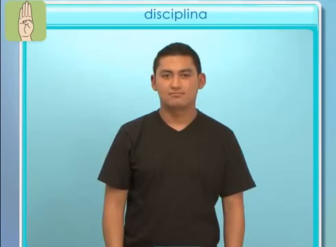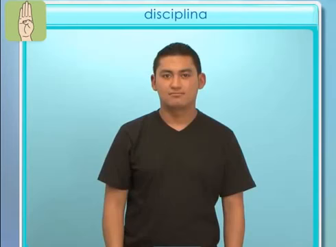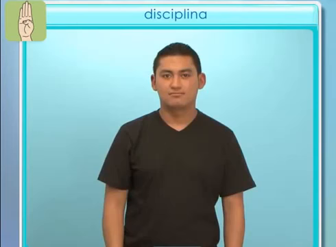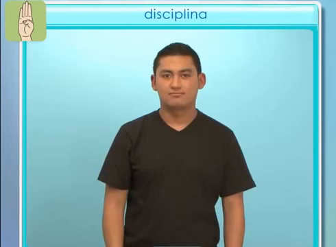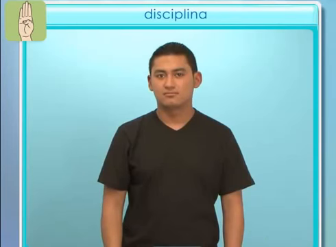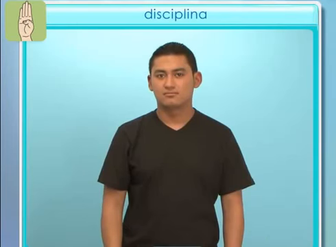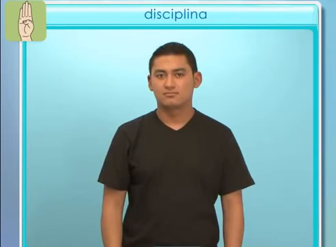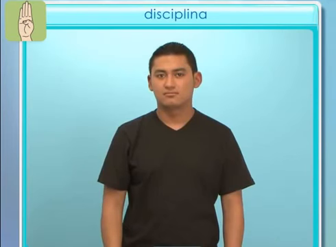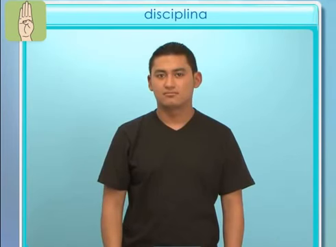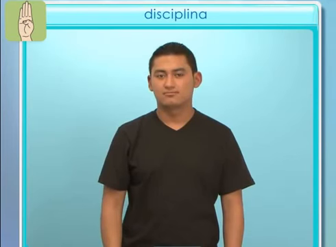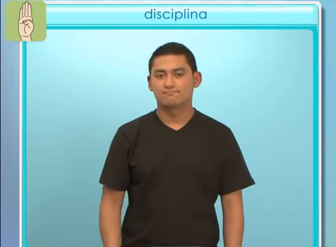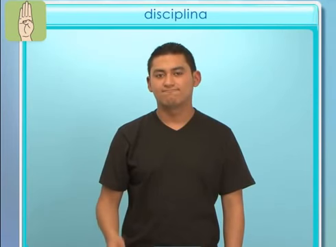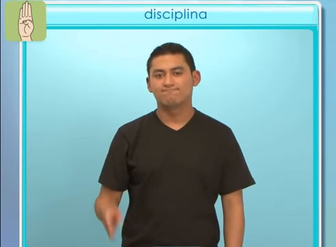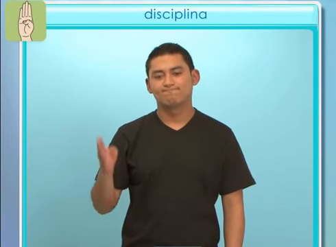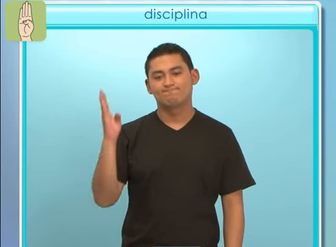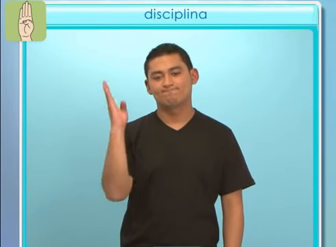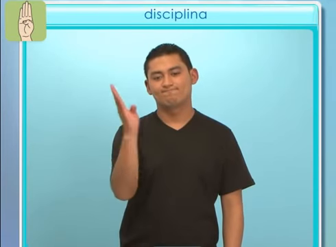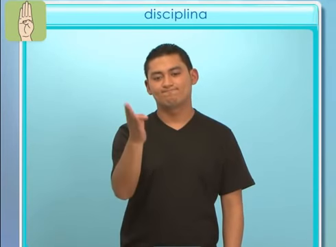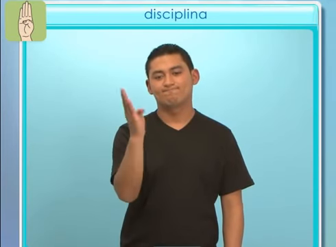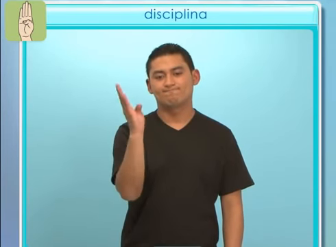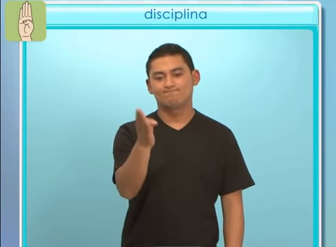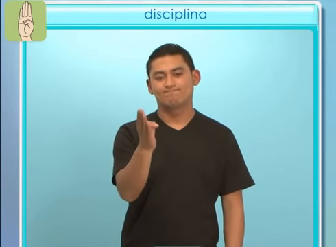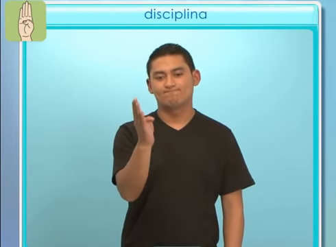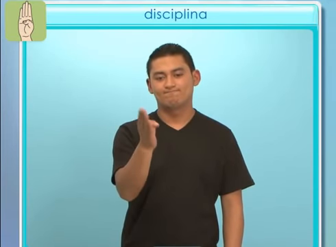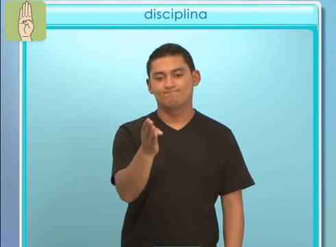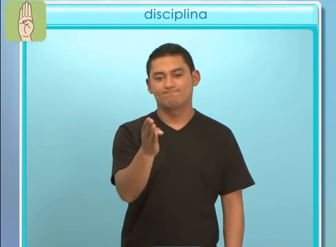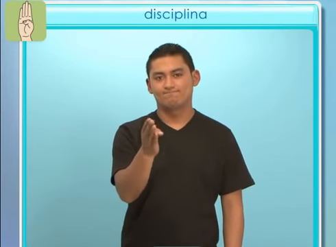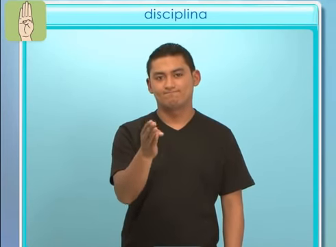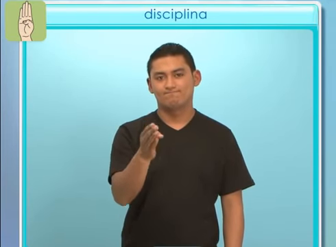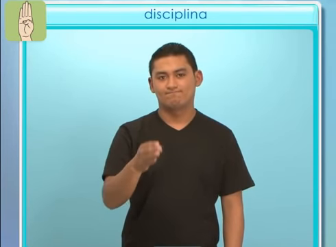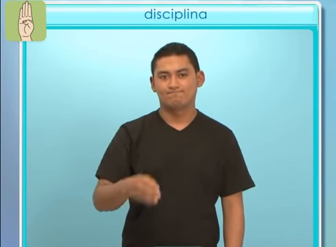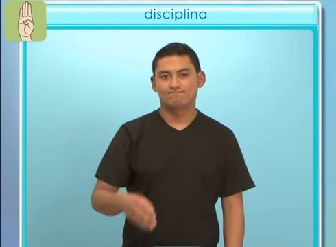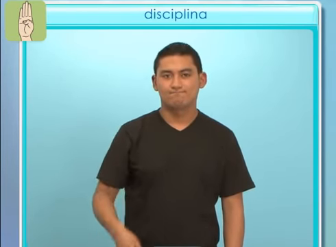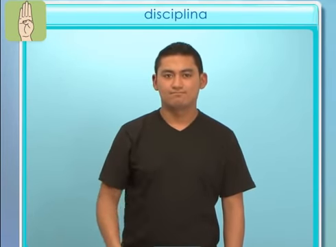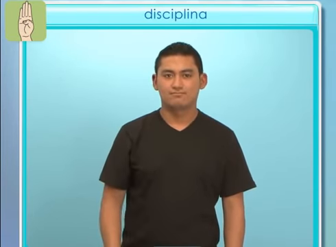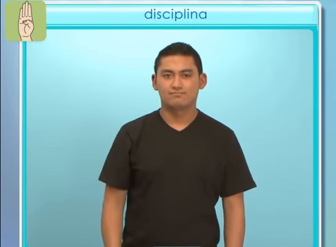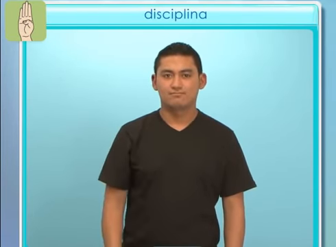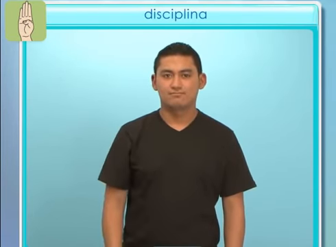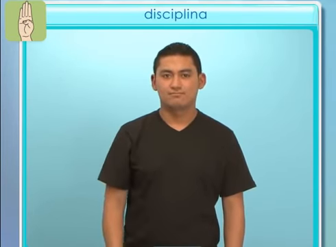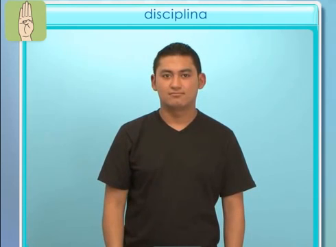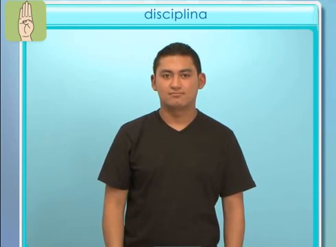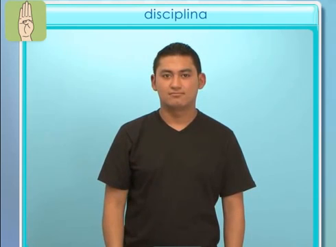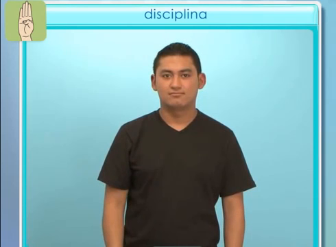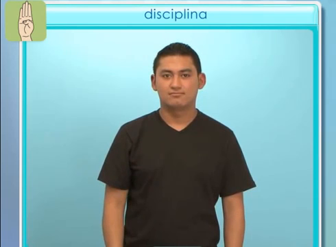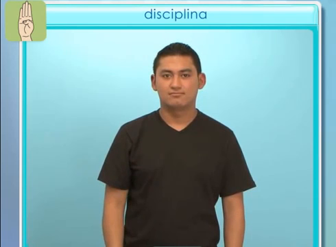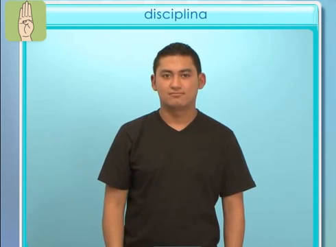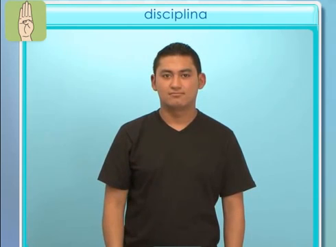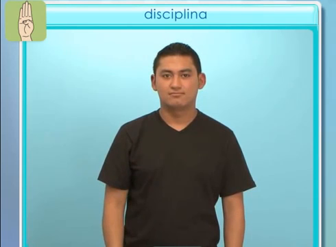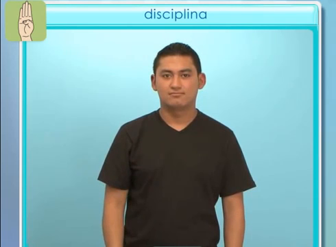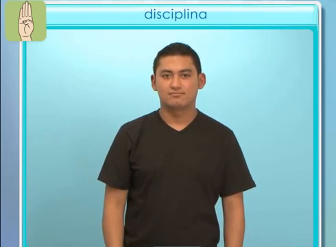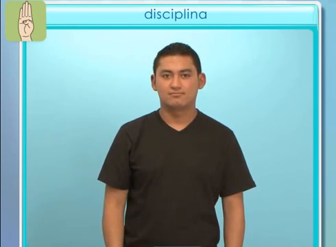DISCIPLINA